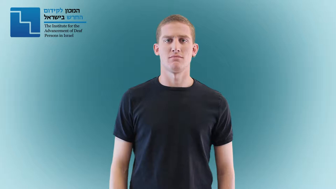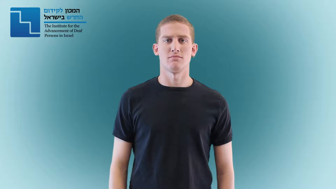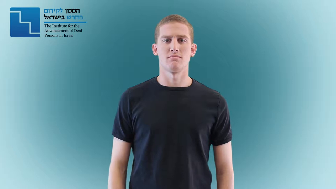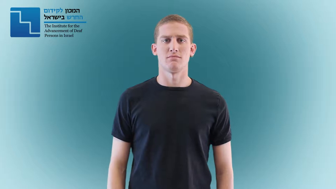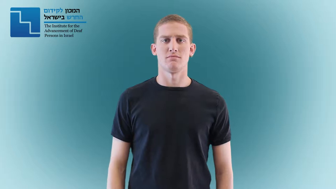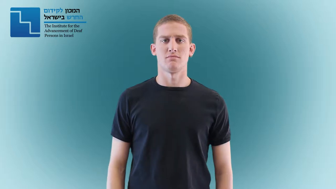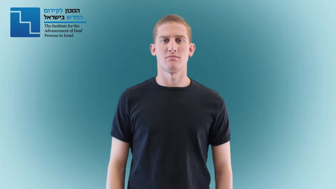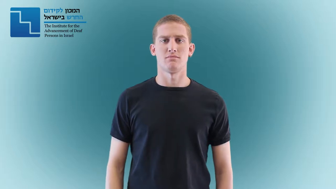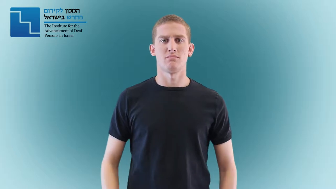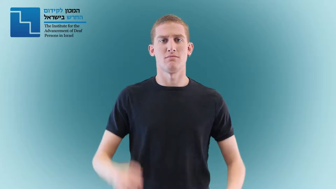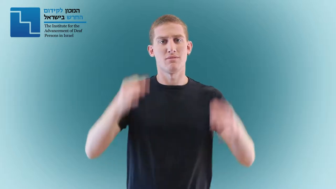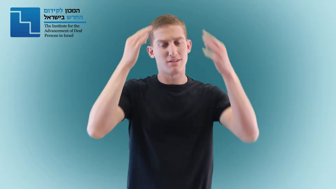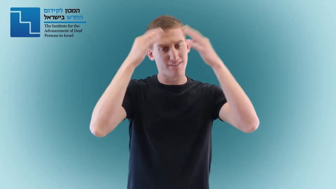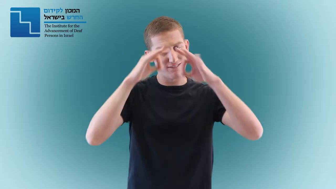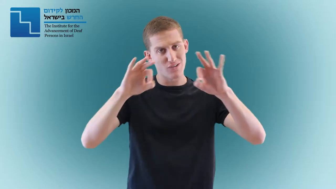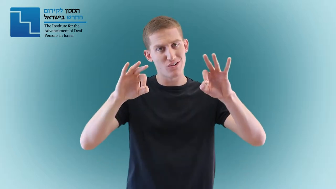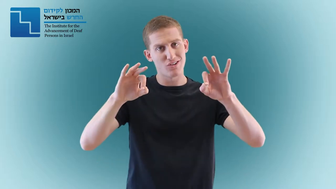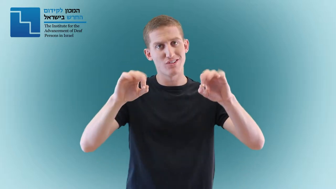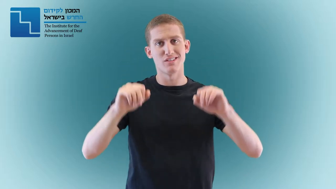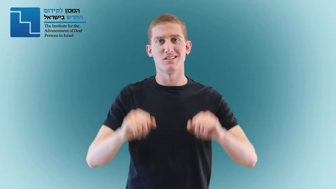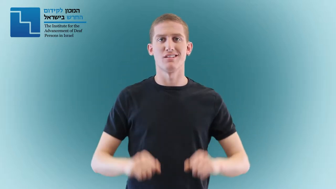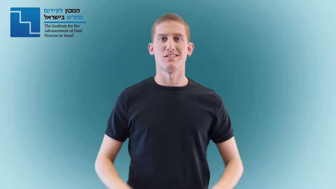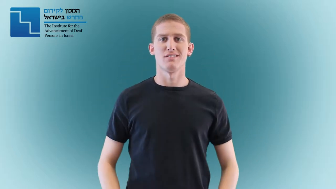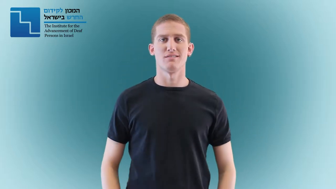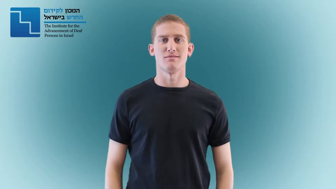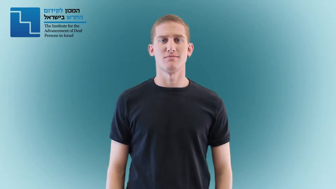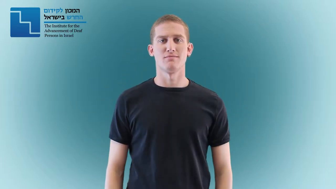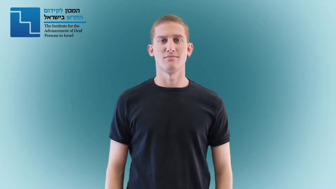כבוד